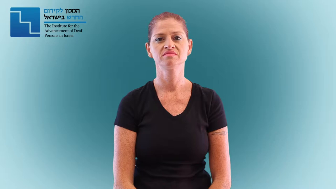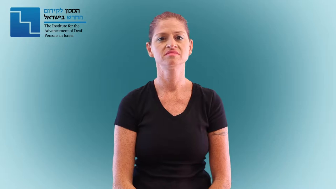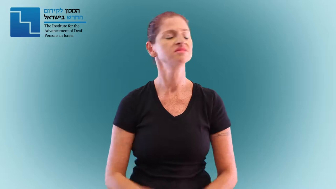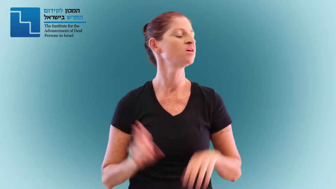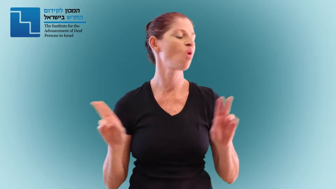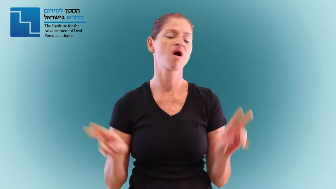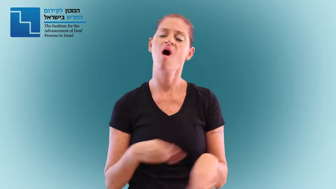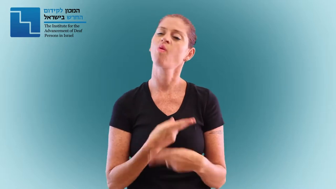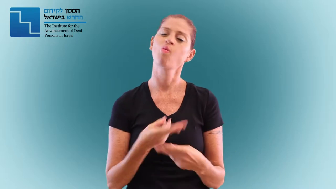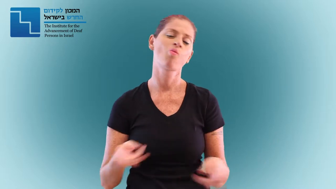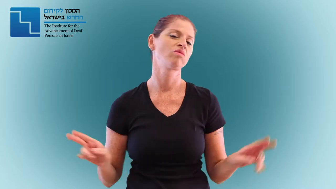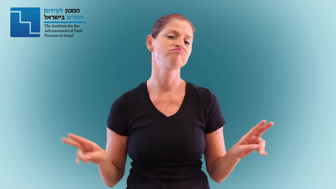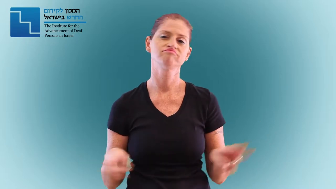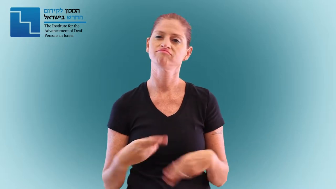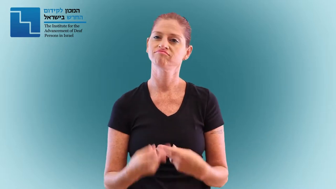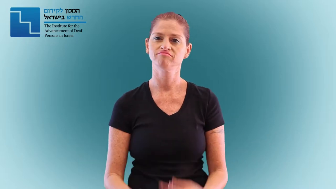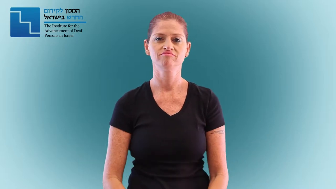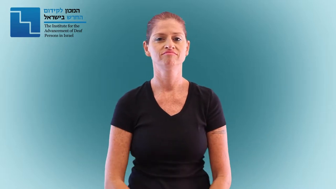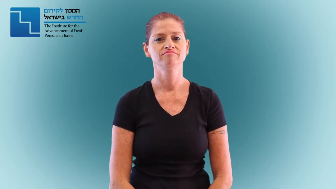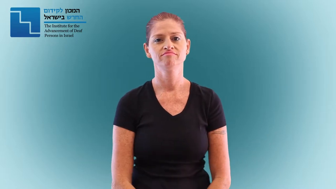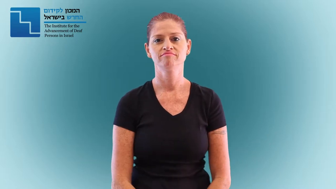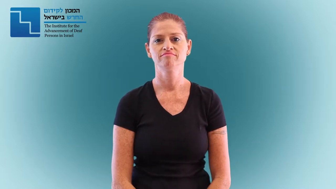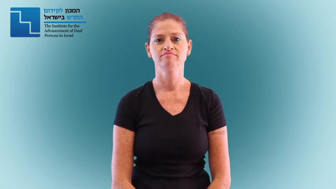לא יכול